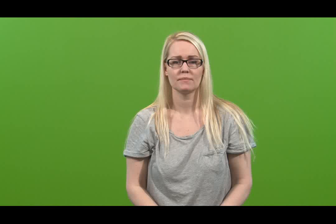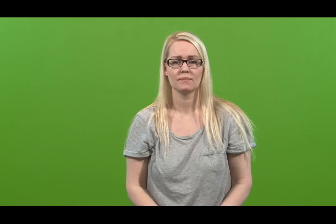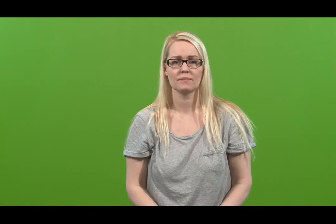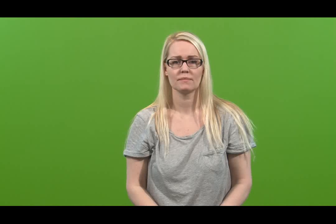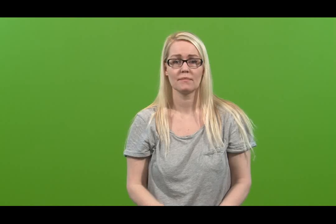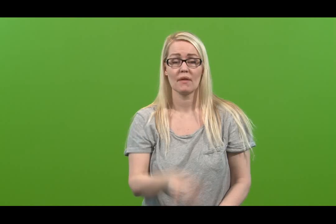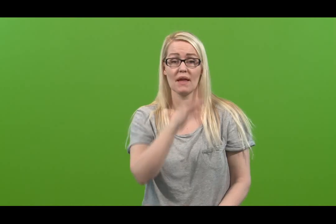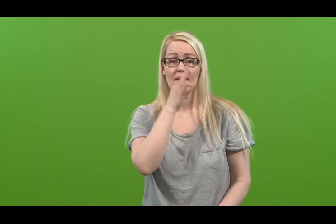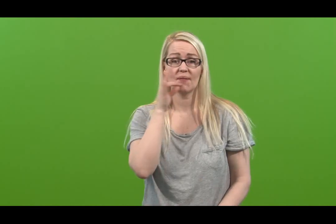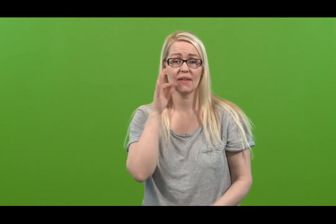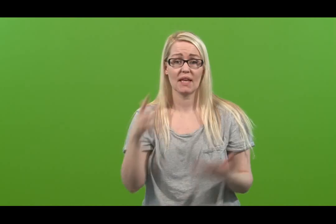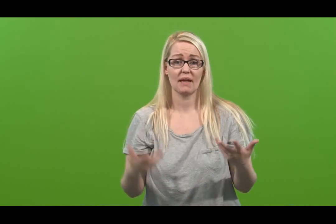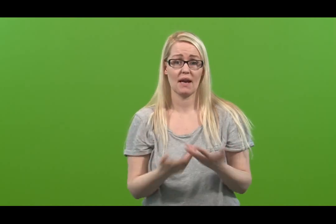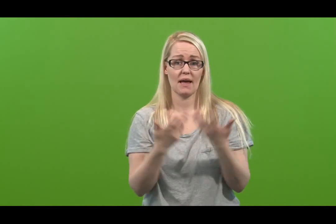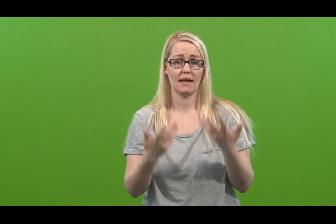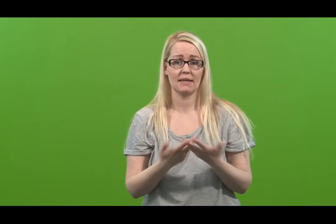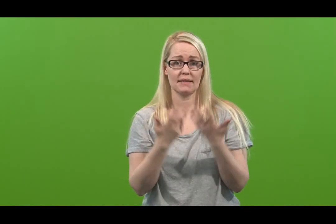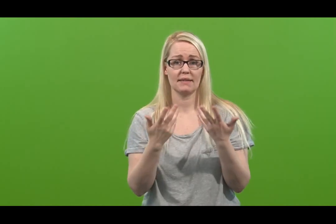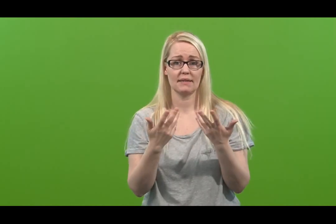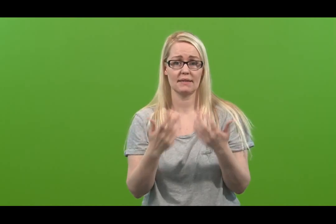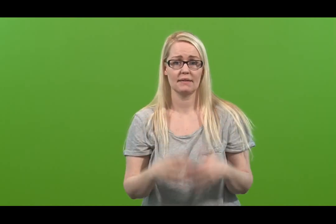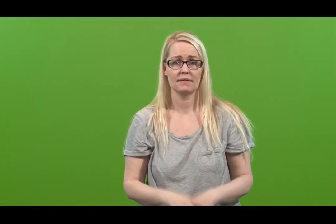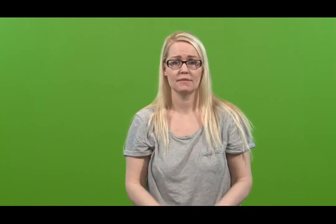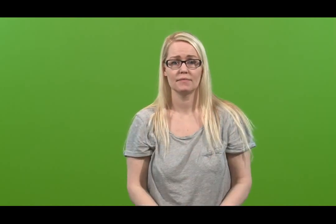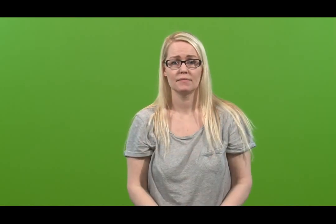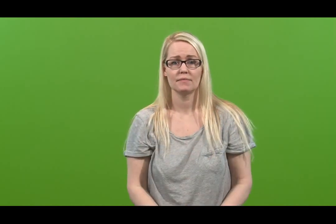Vínrækt